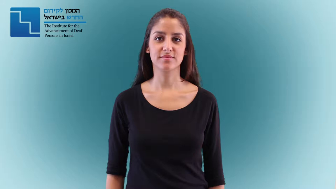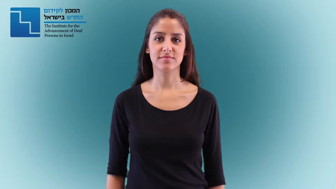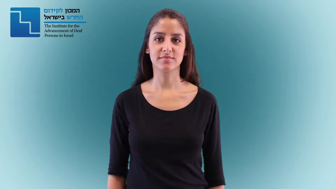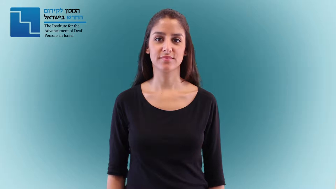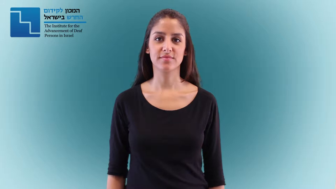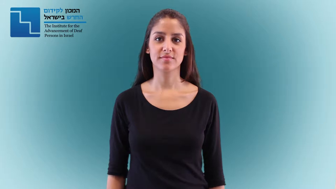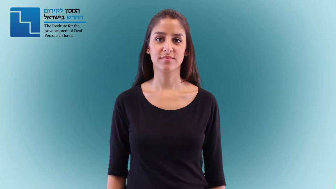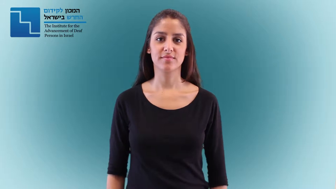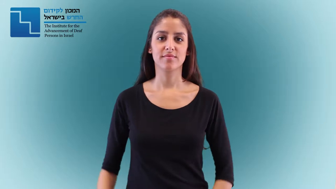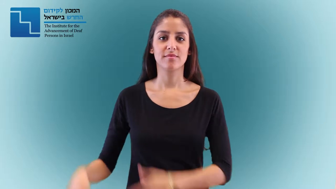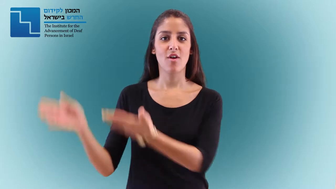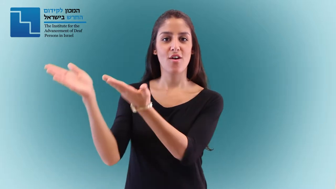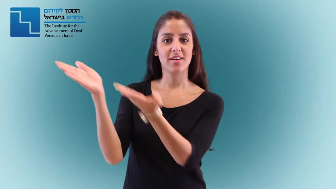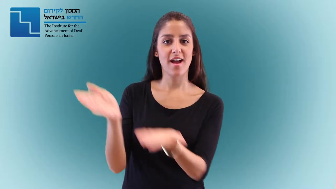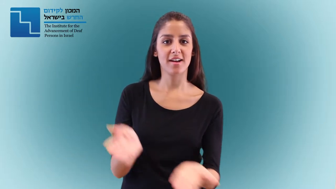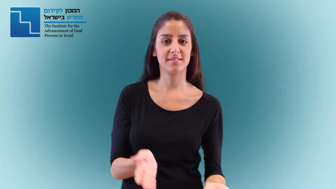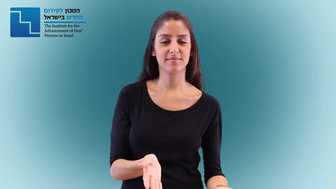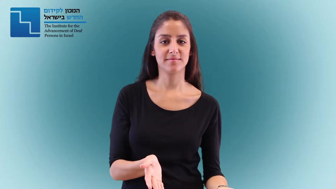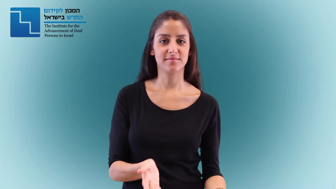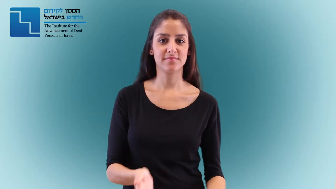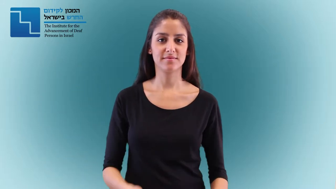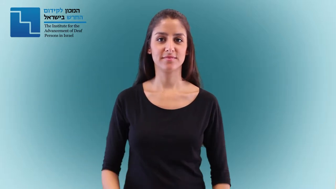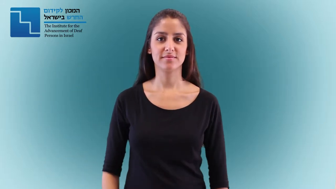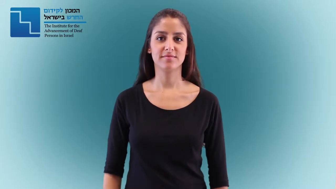אורח